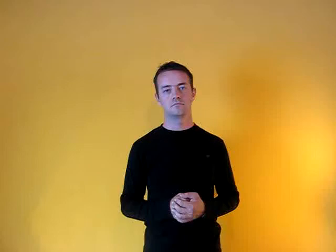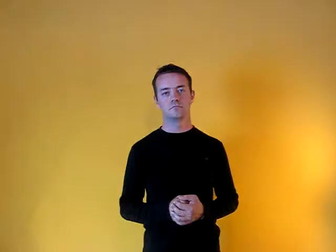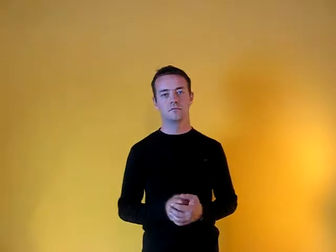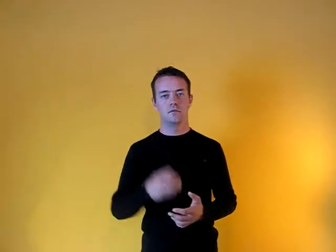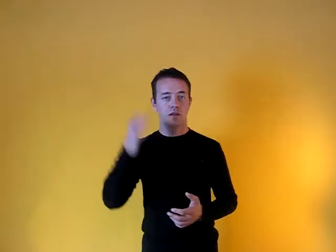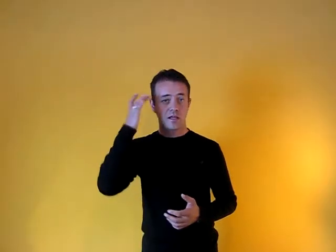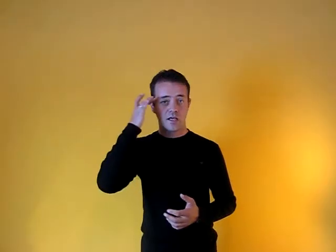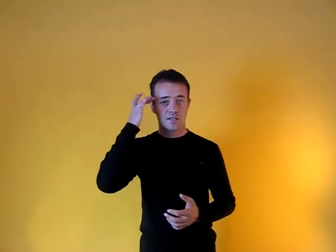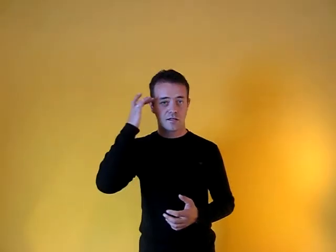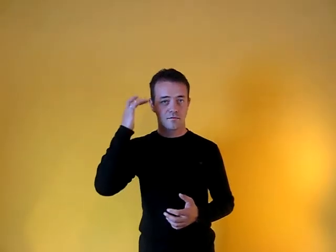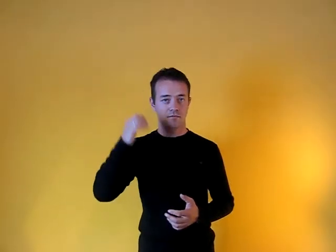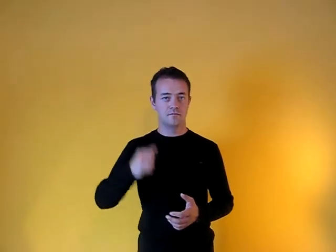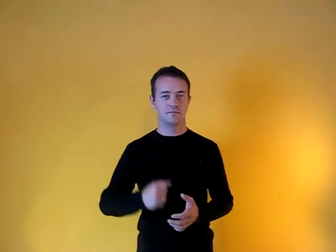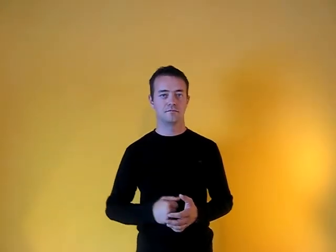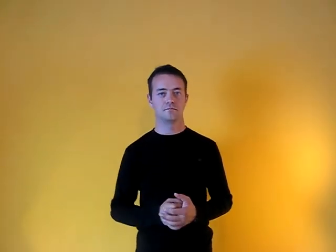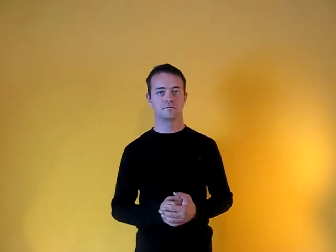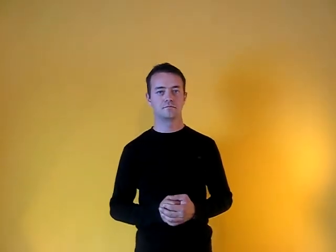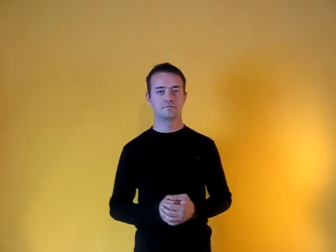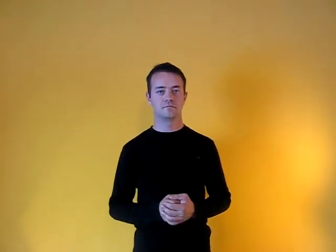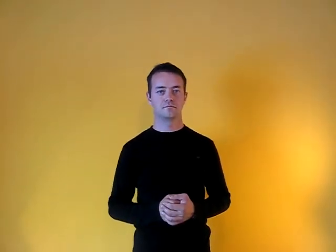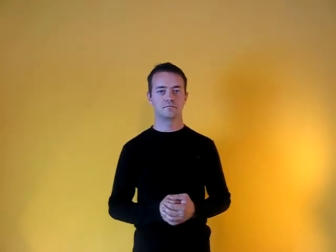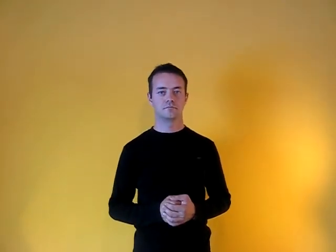ne znam